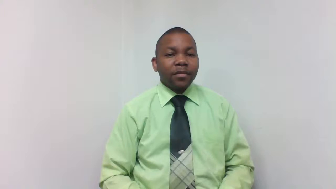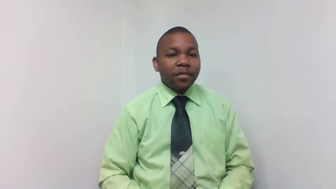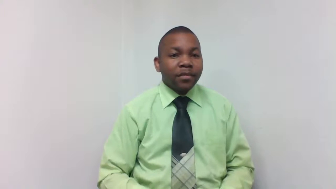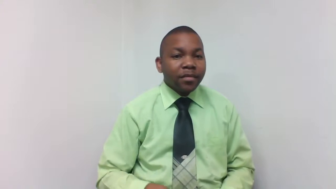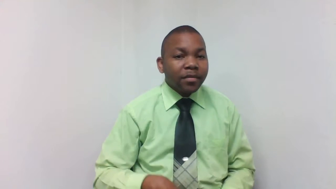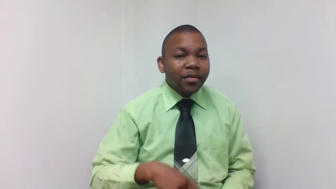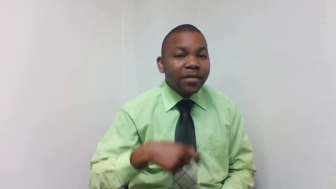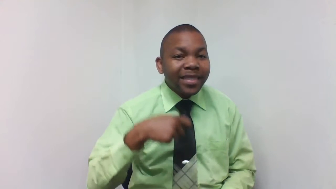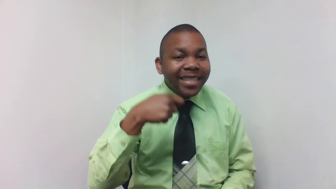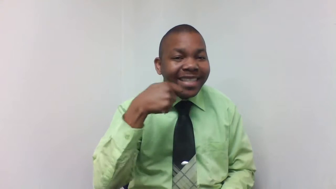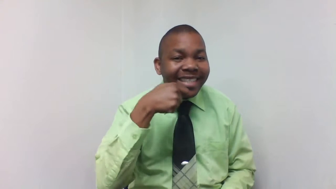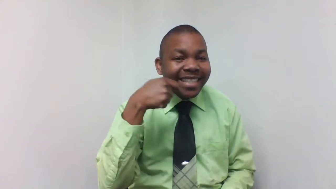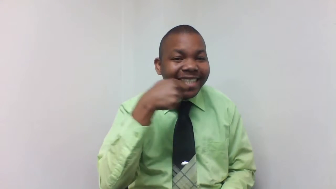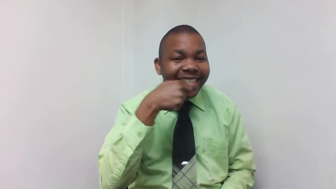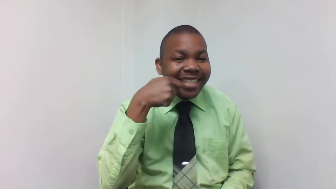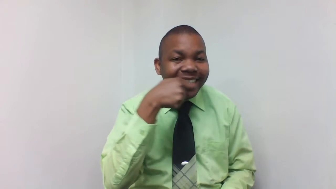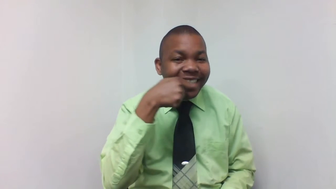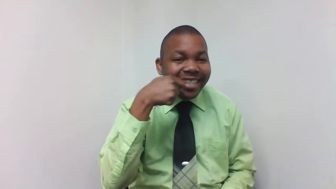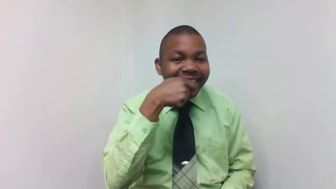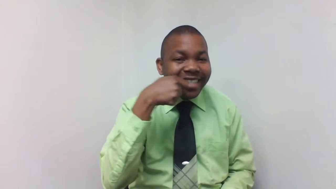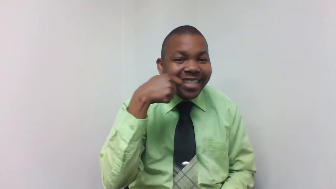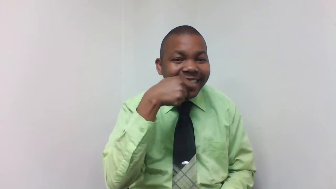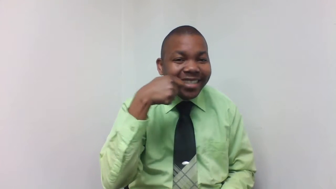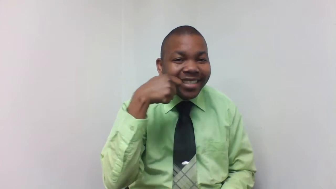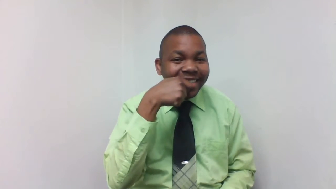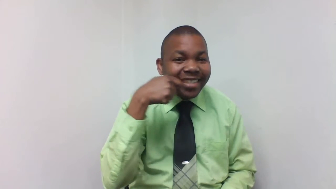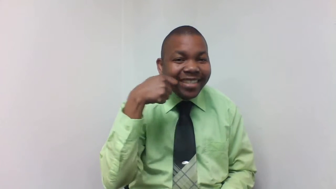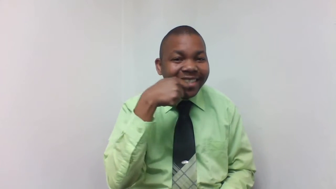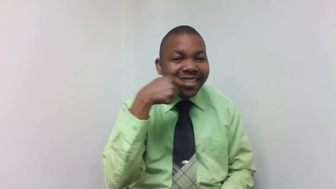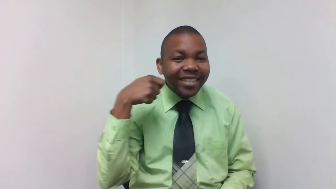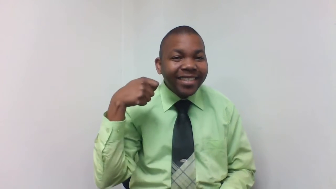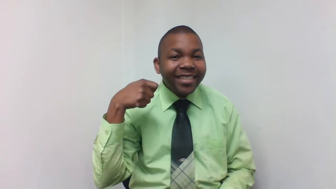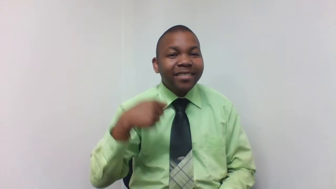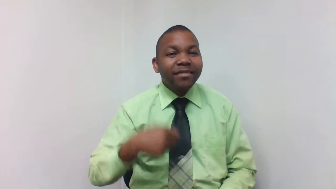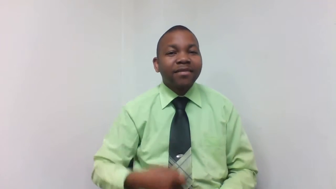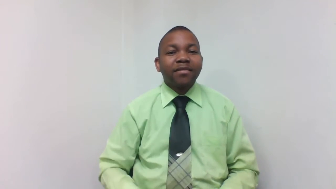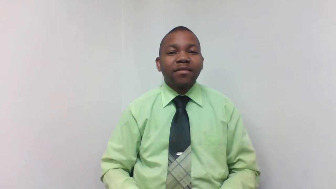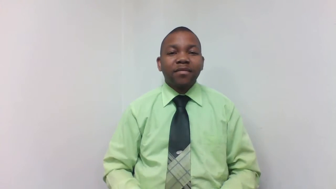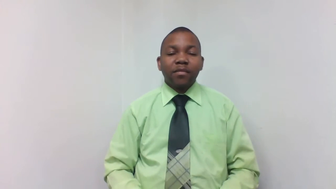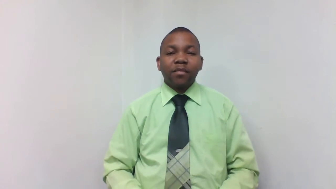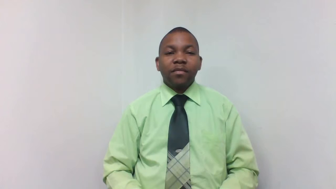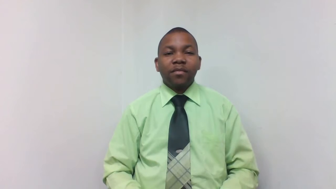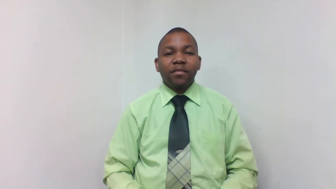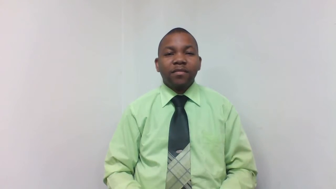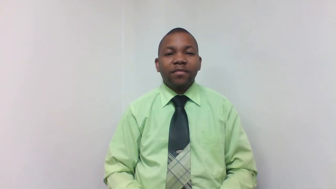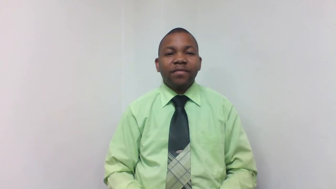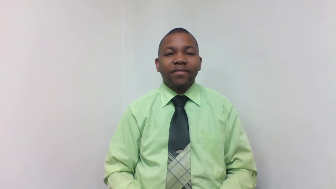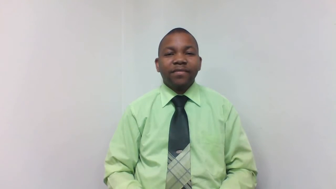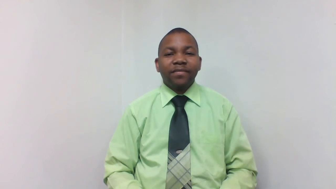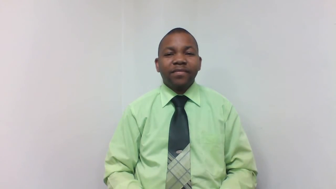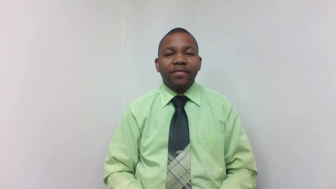escobar dentes